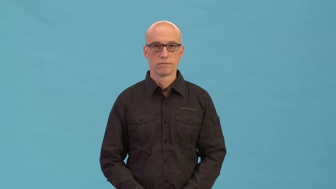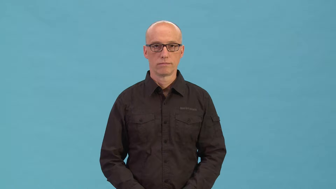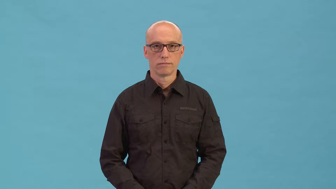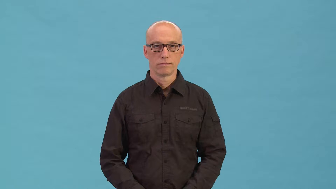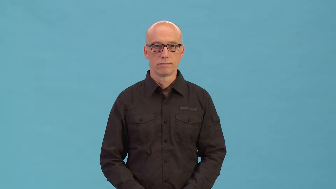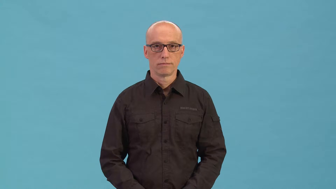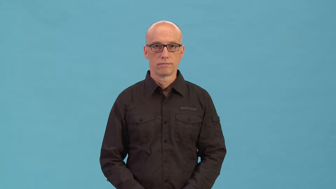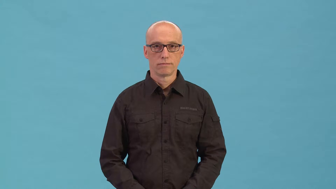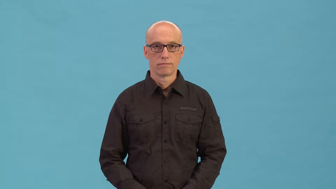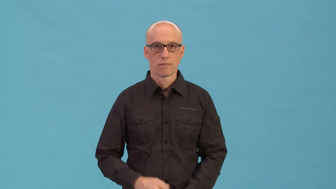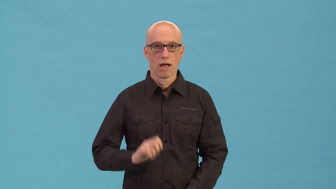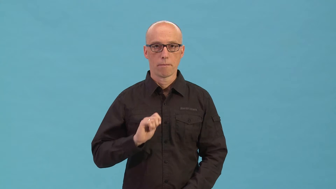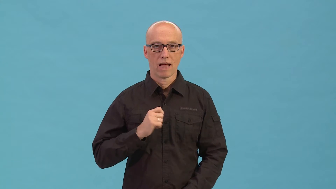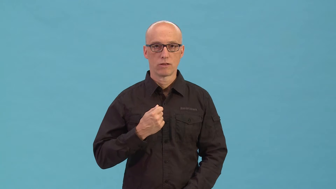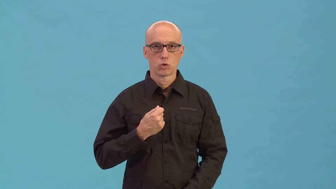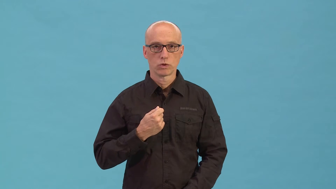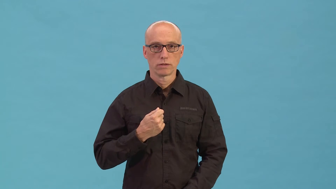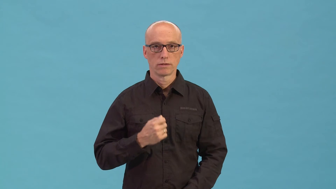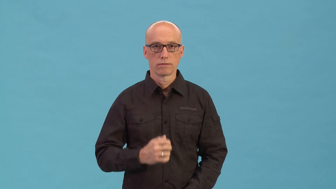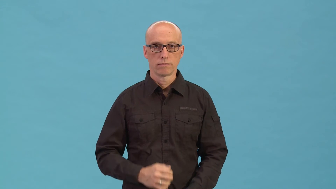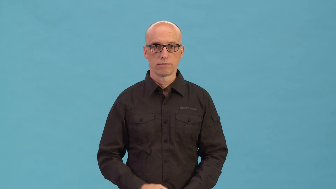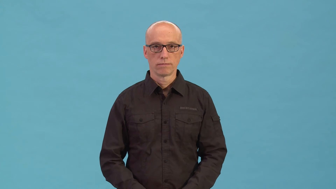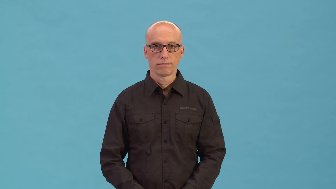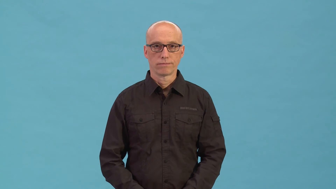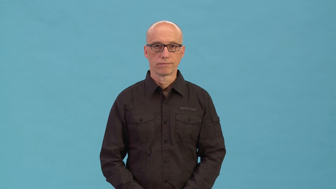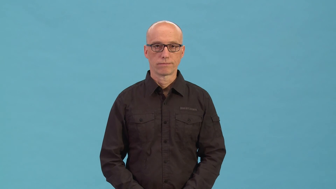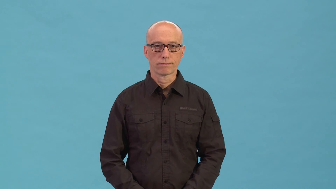PETRUS